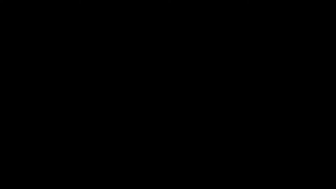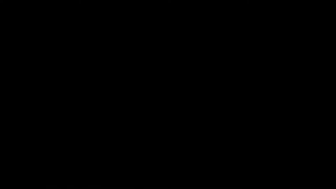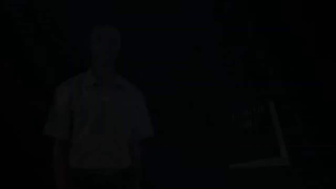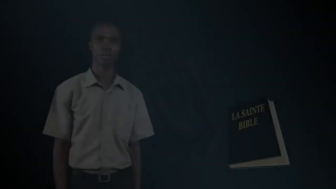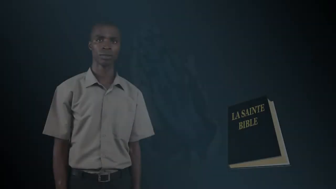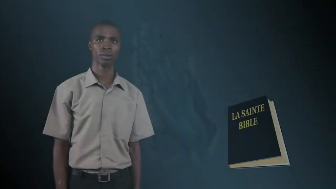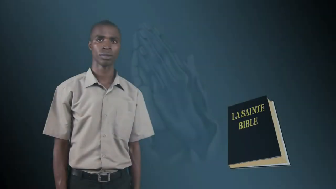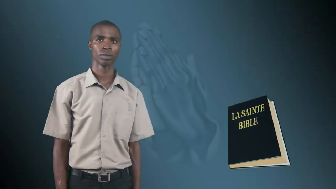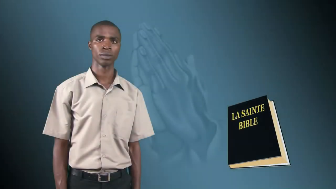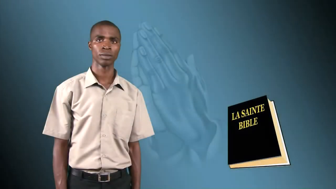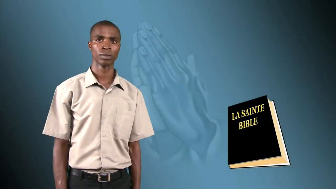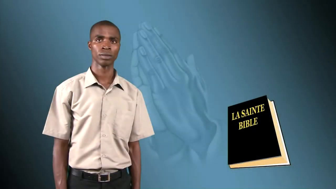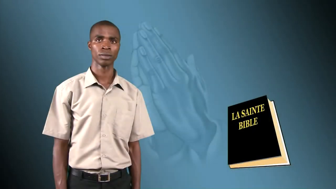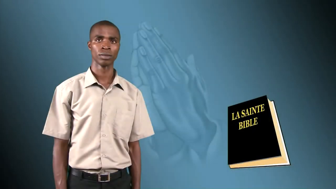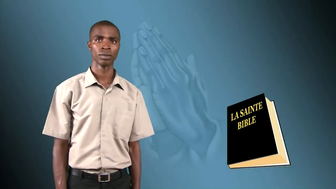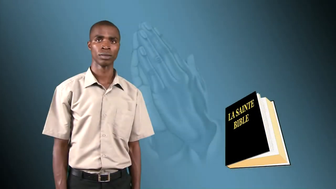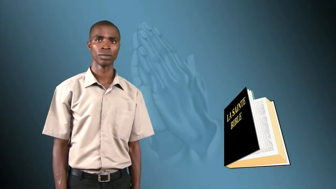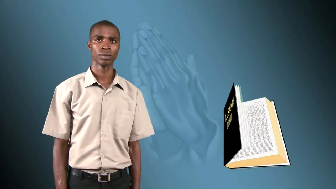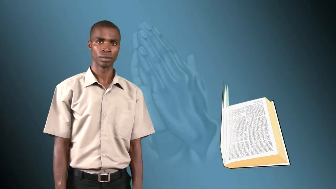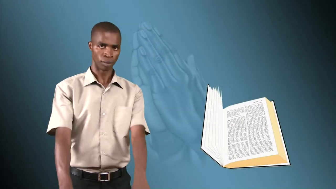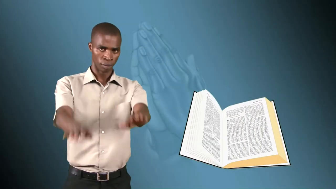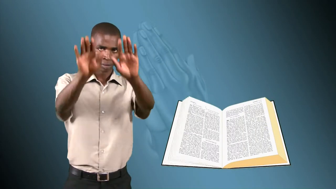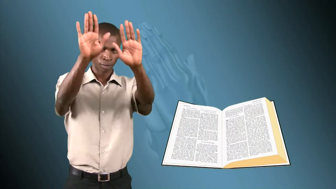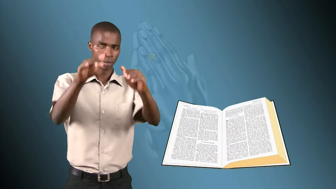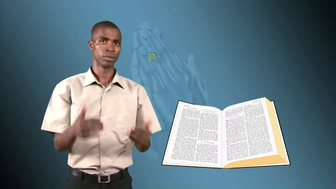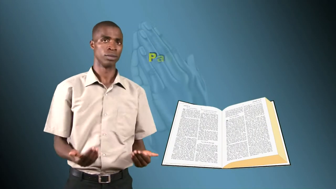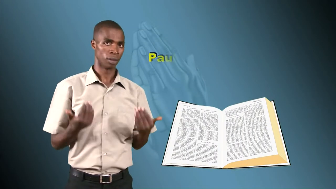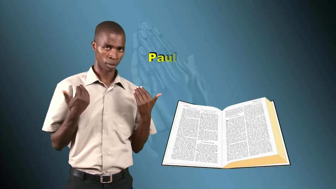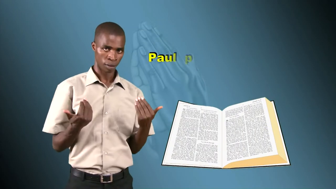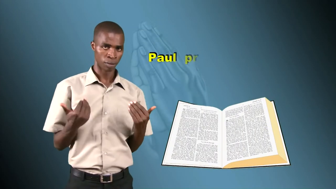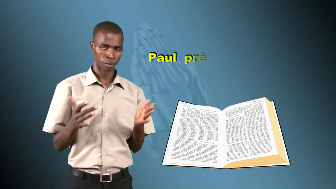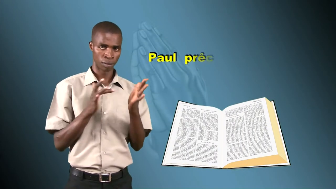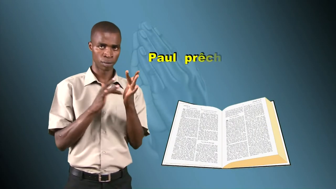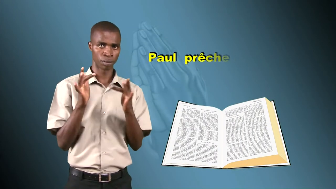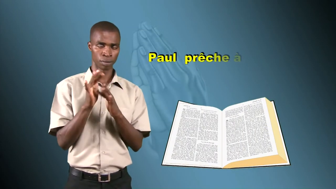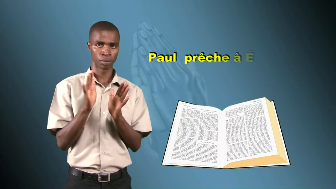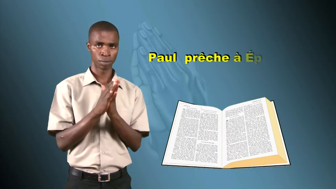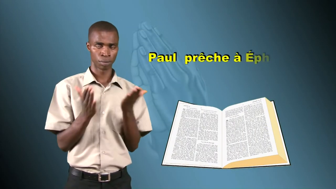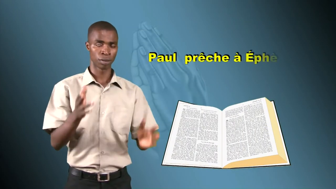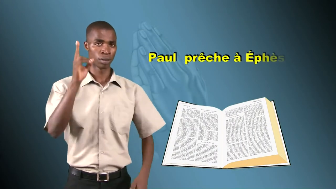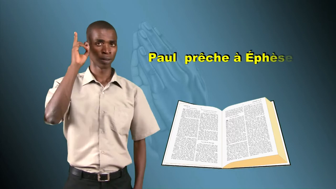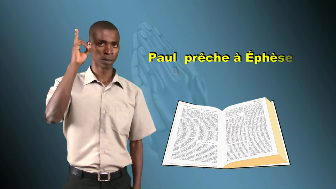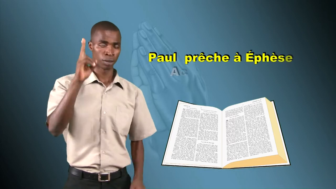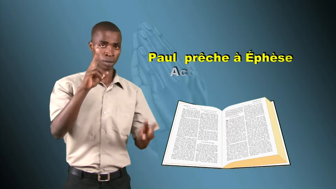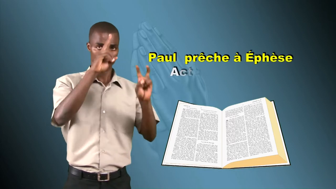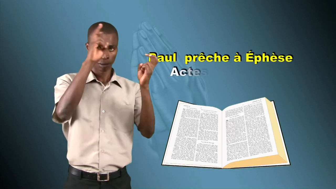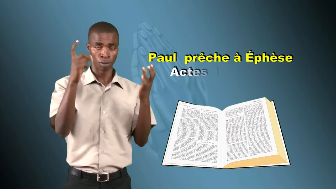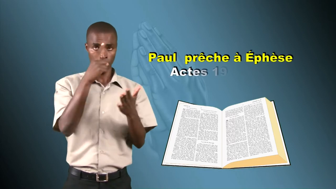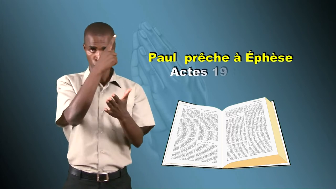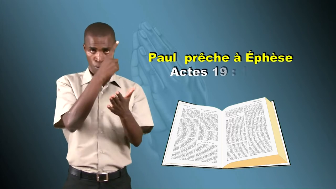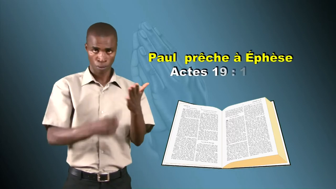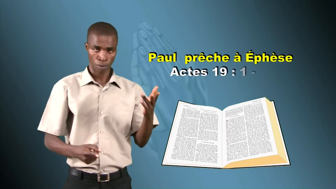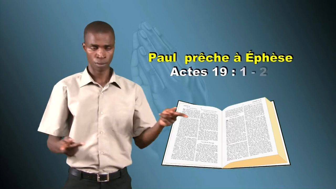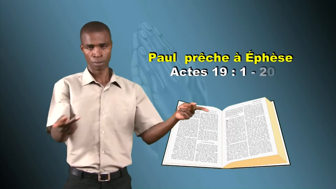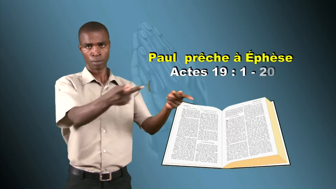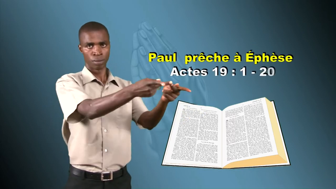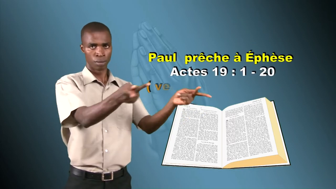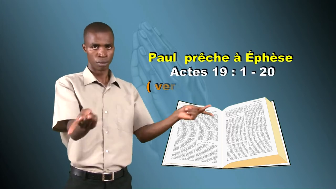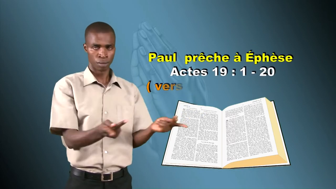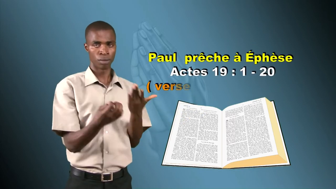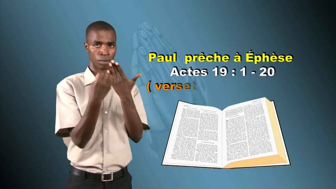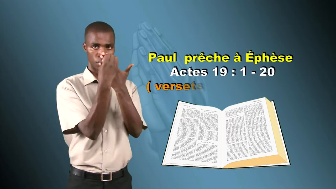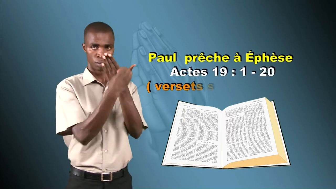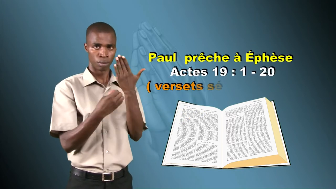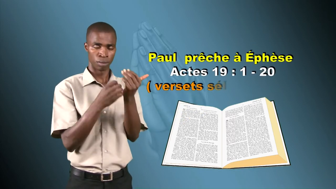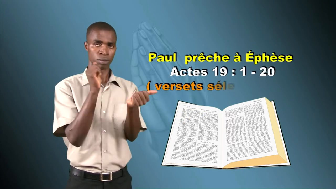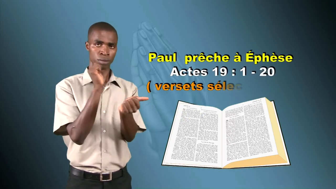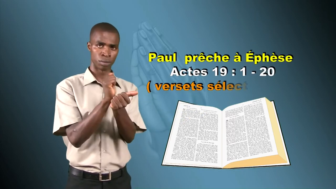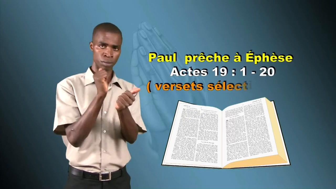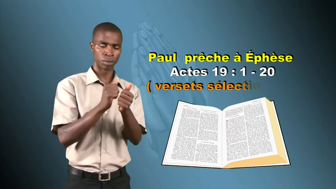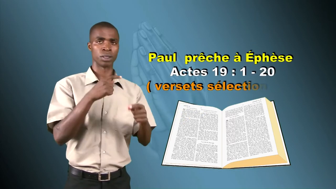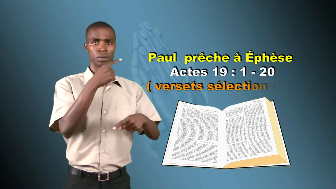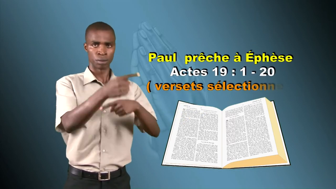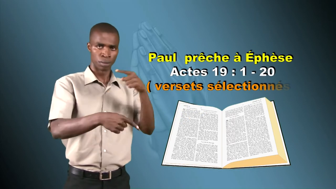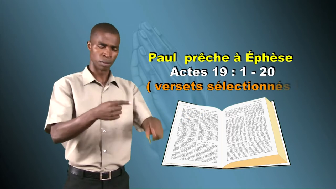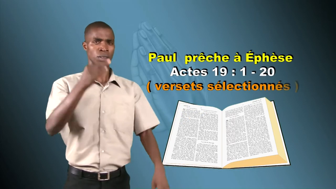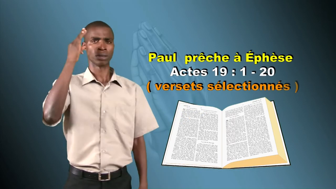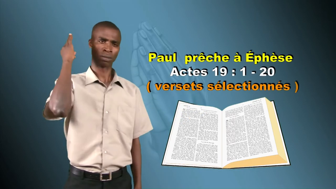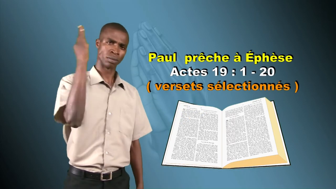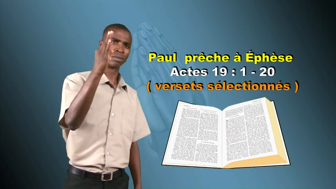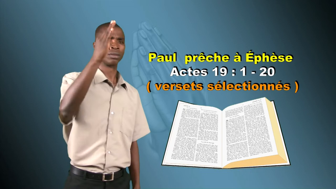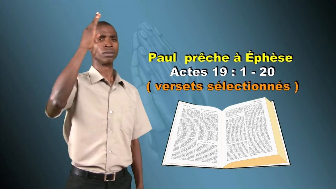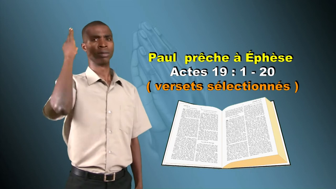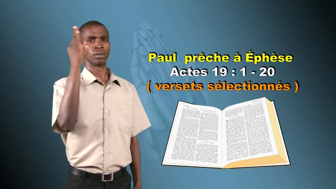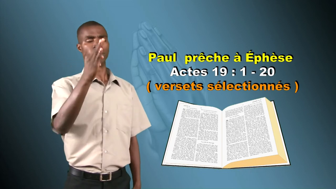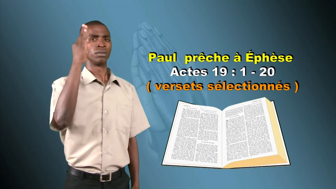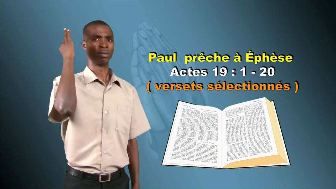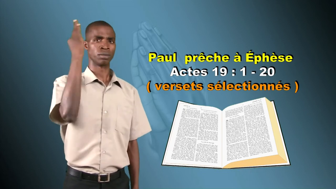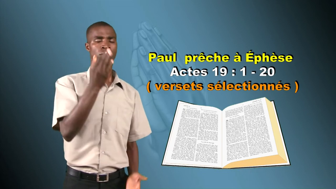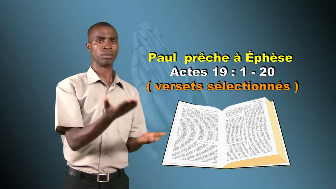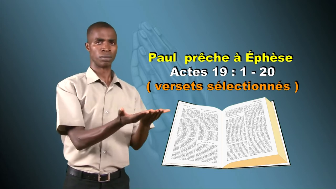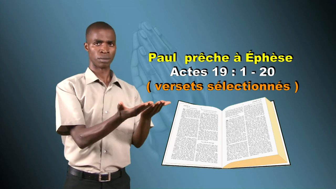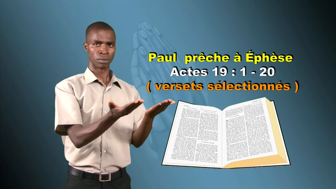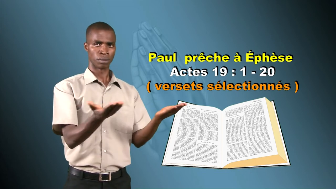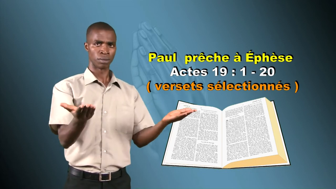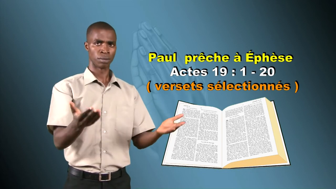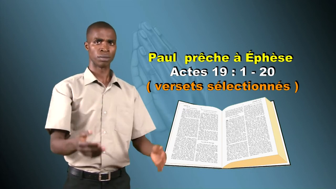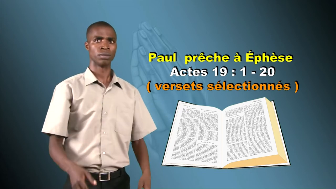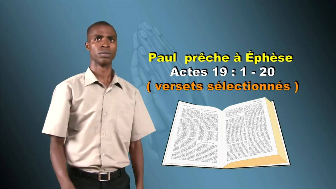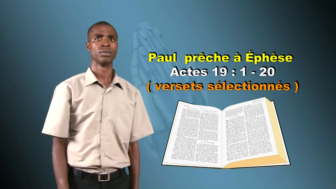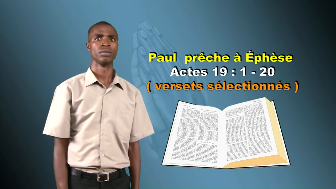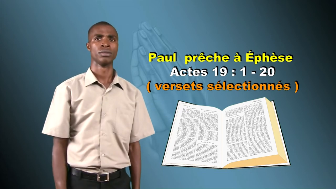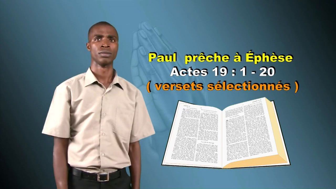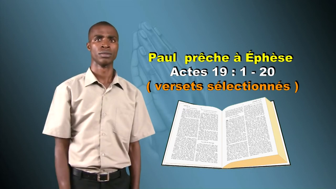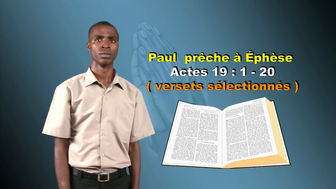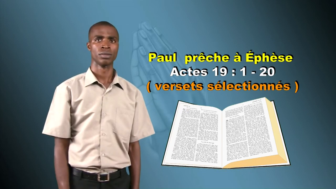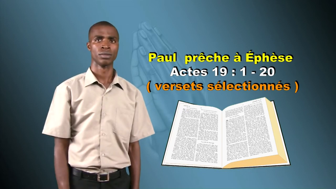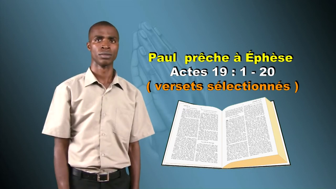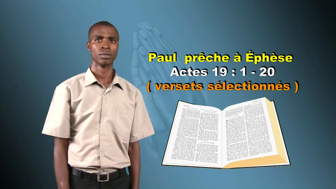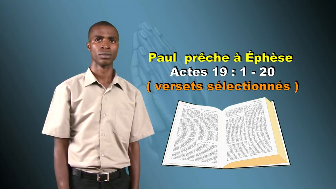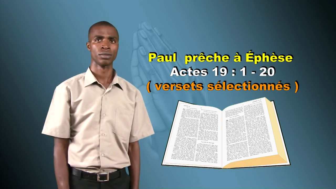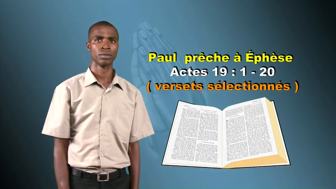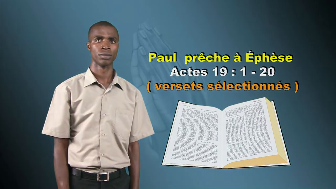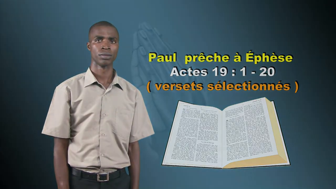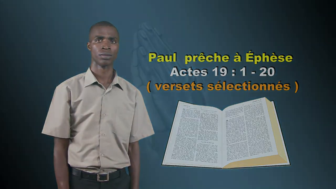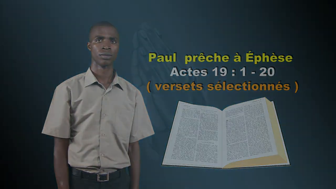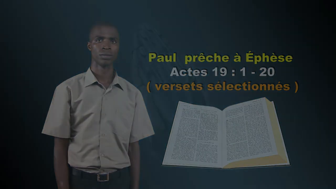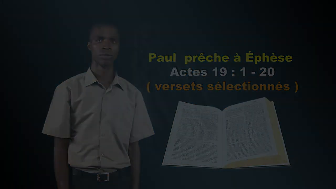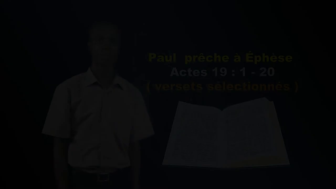Paul prêche à Éphèse